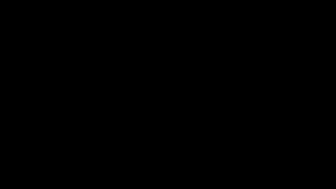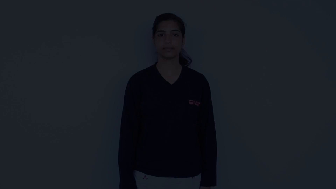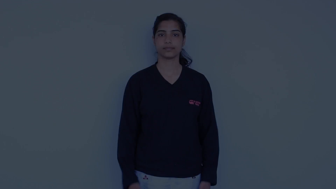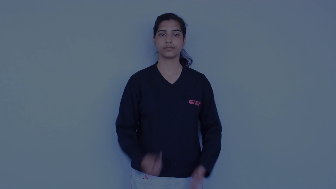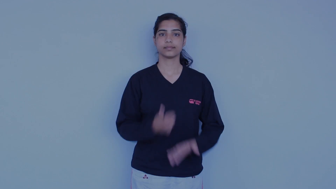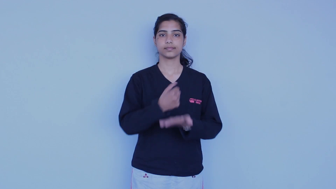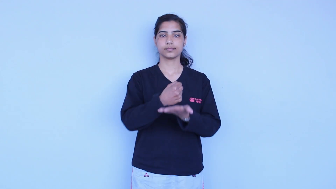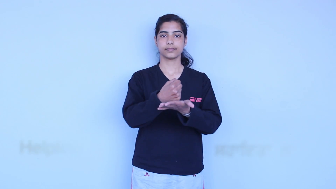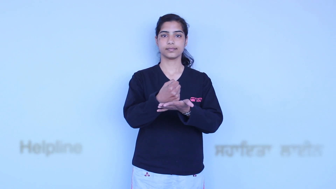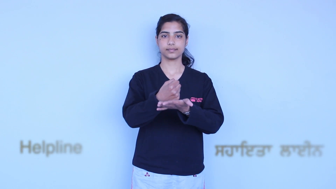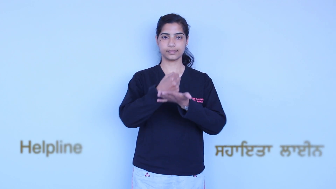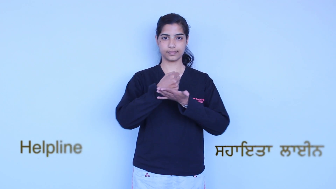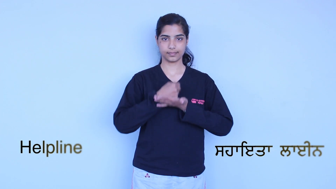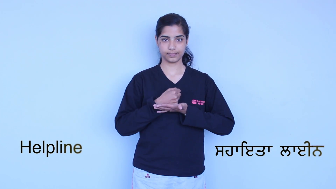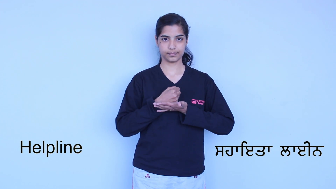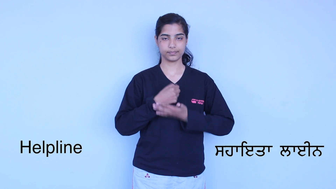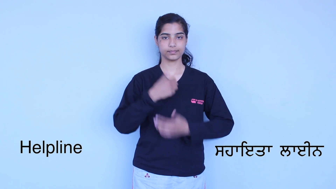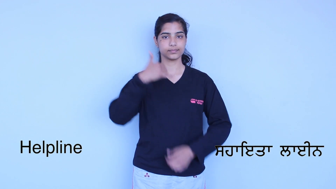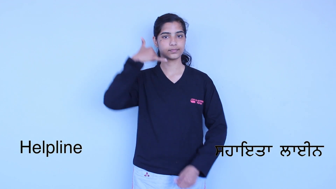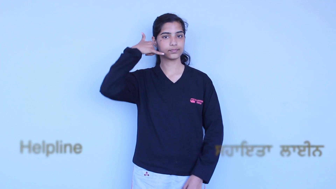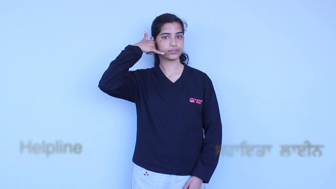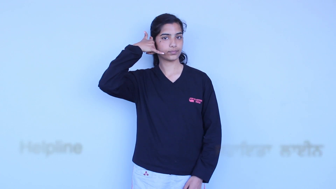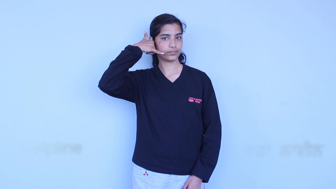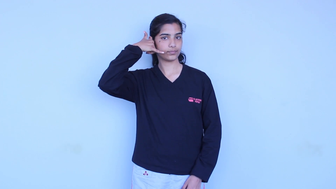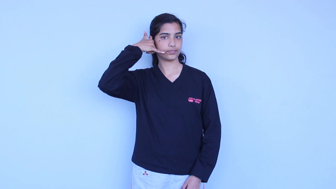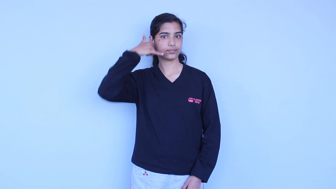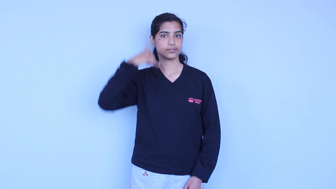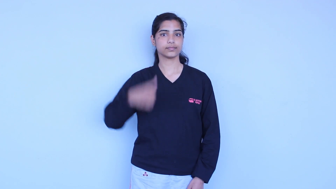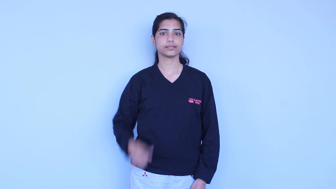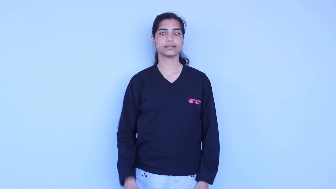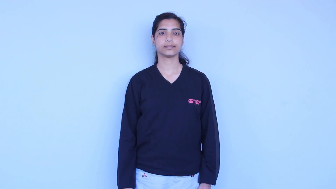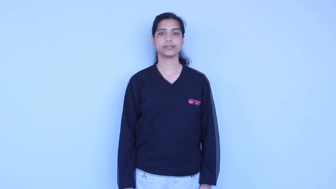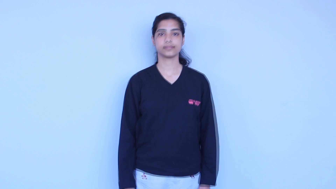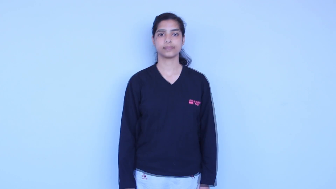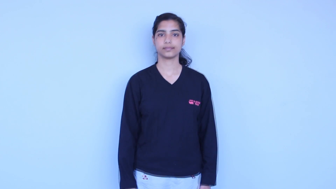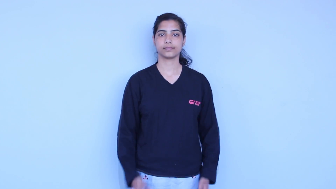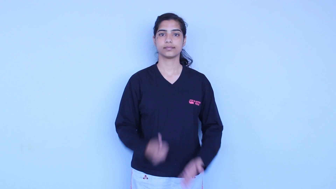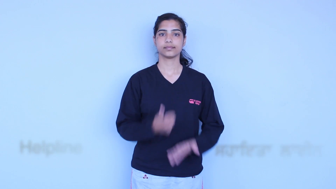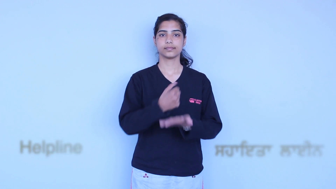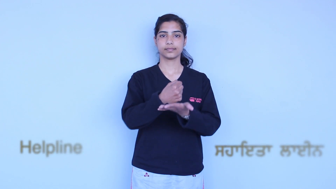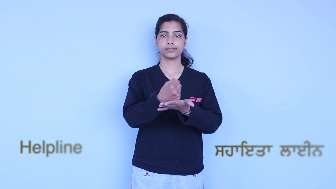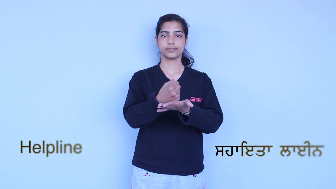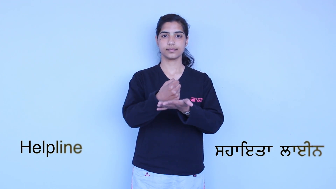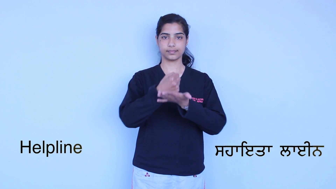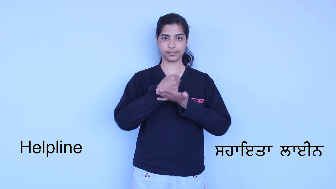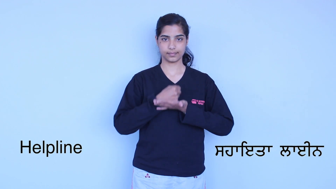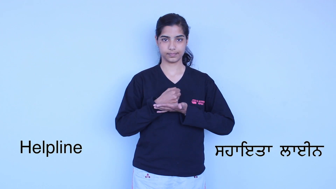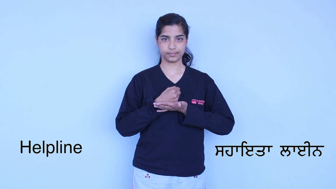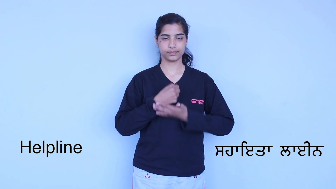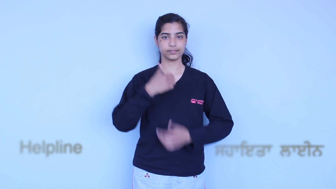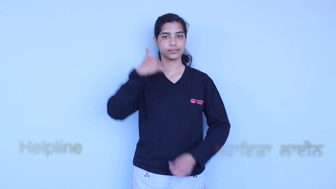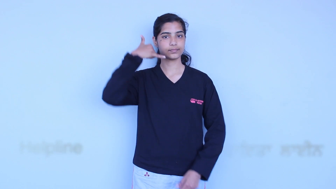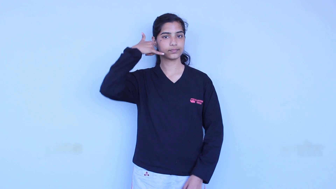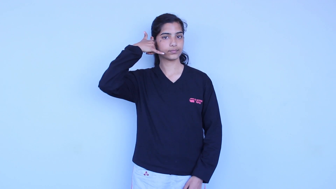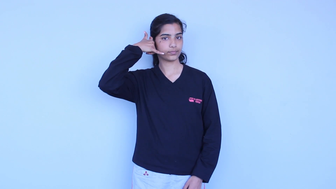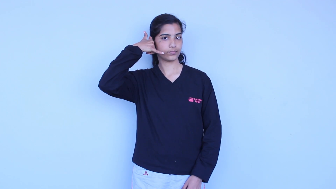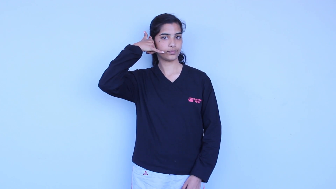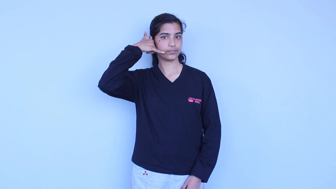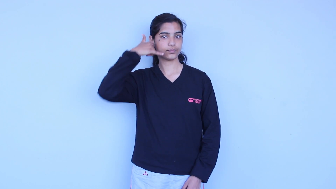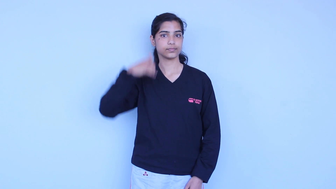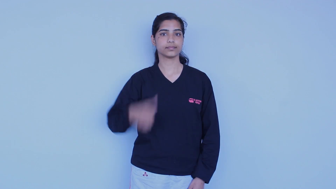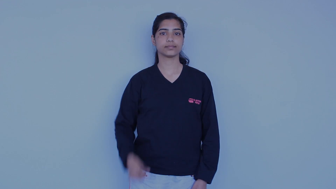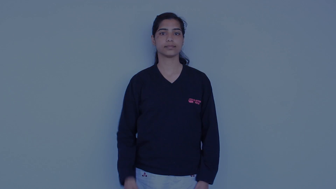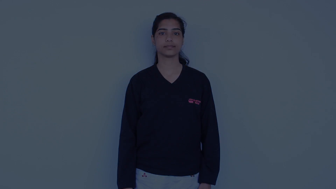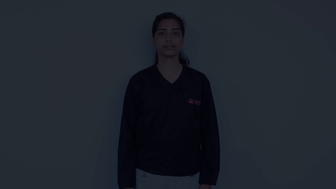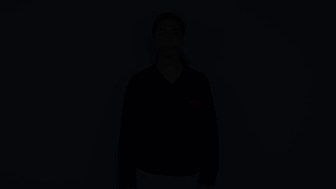ਸਹਾਇਤਾ ਲਾਈਨ